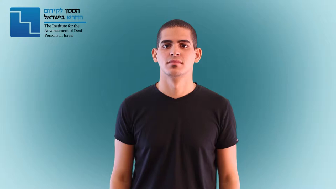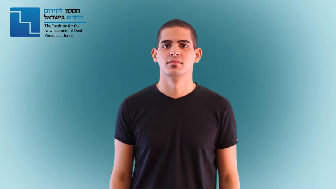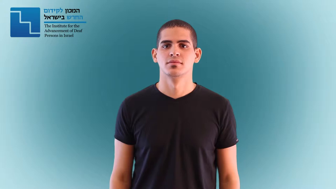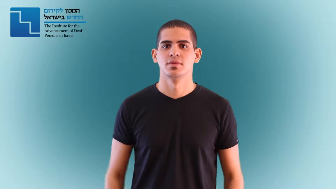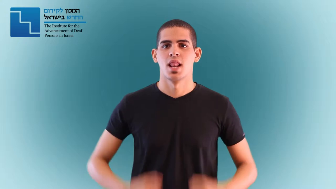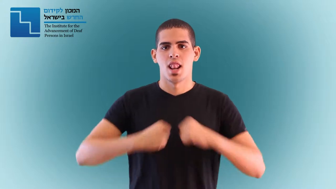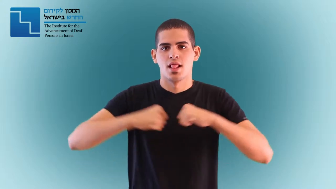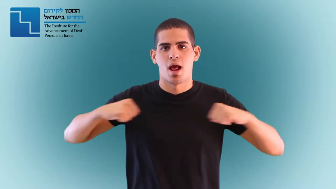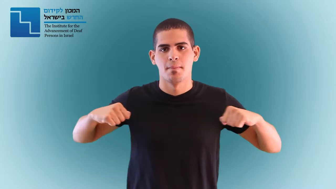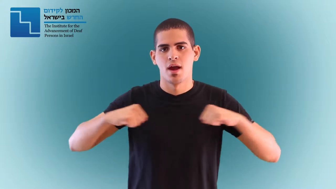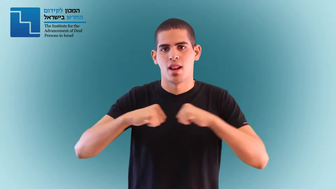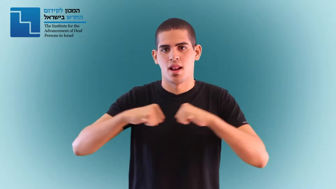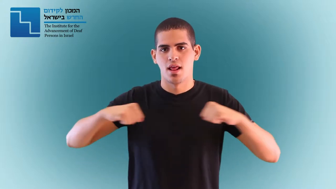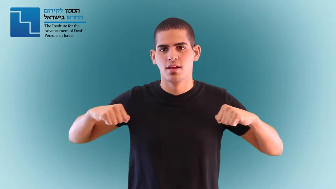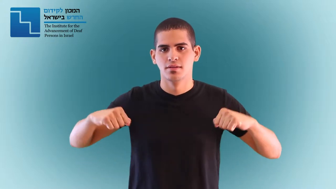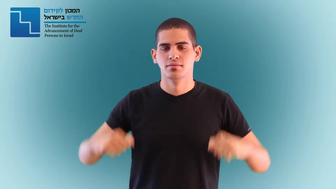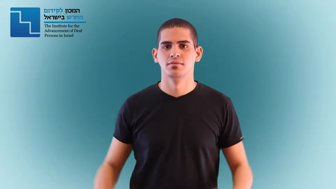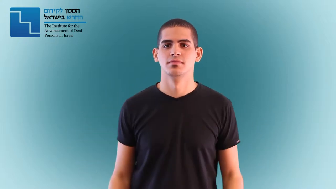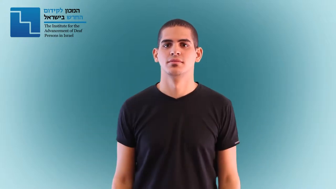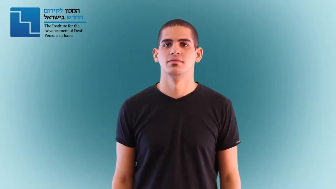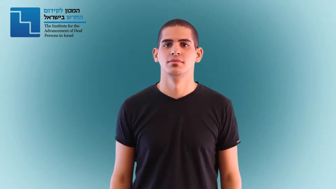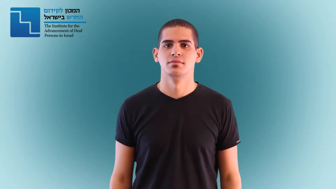להתעמל